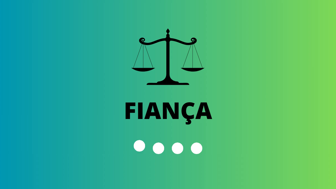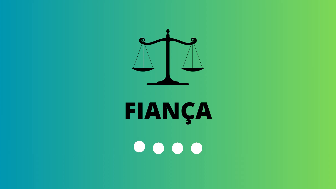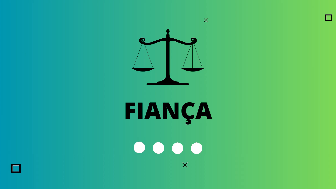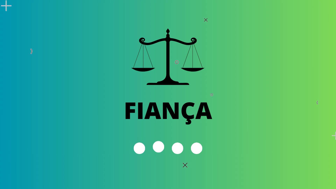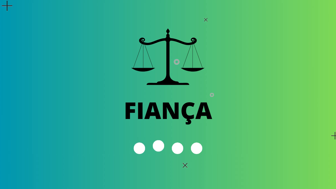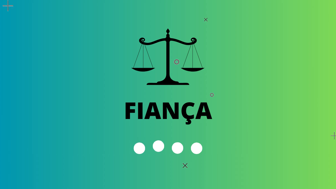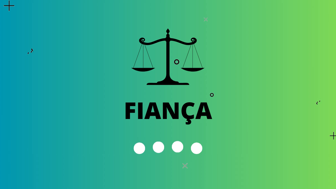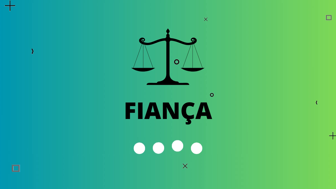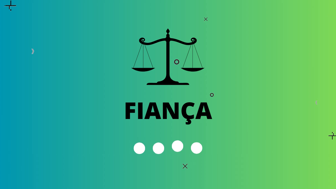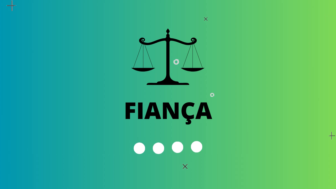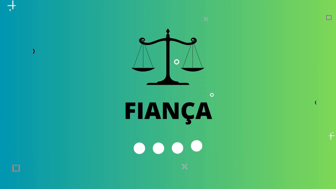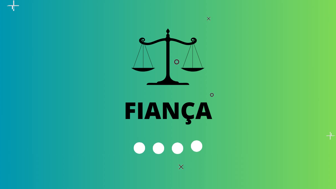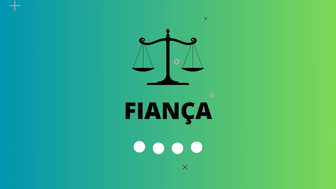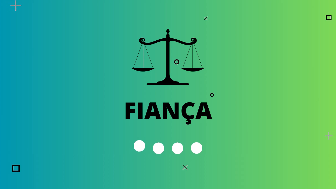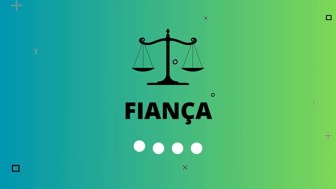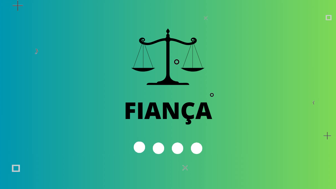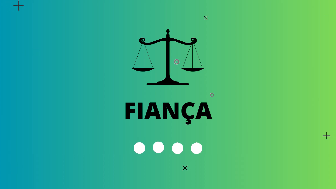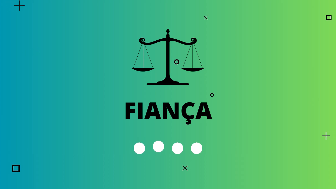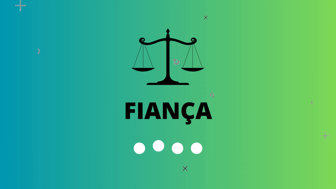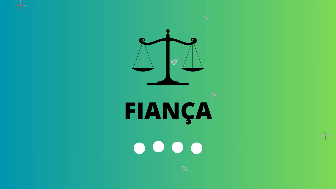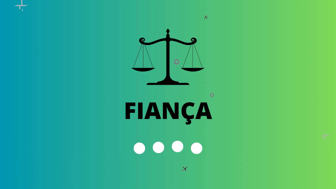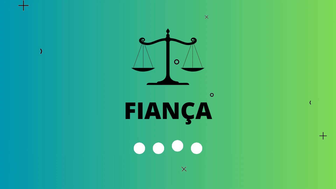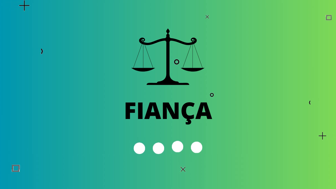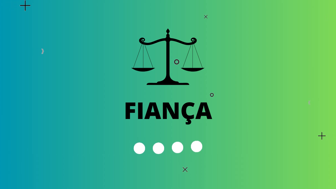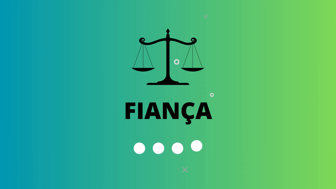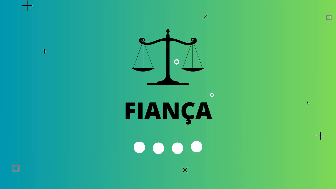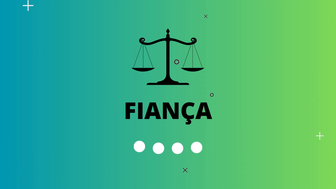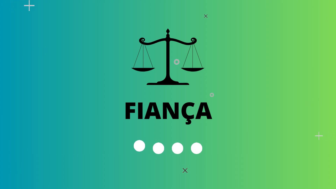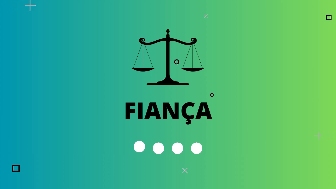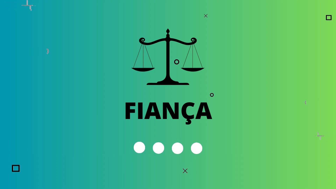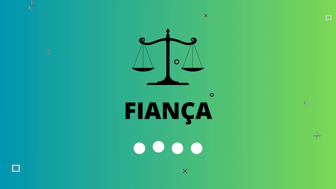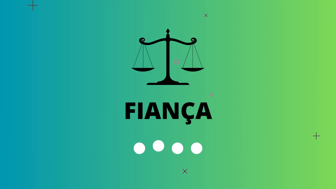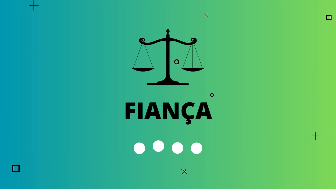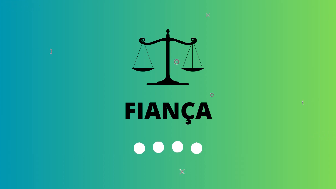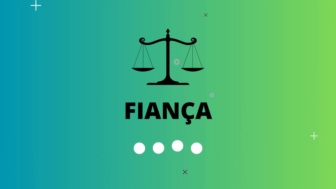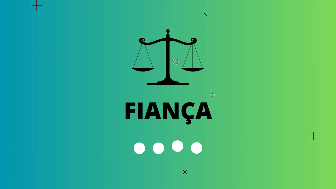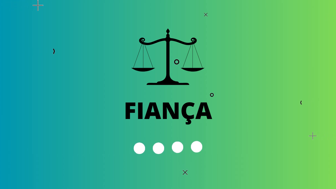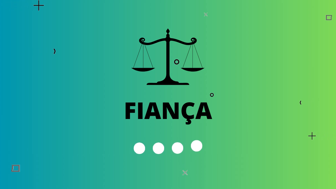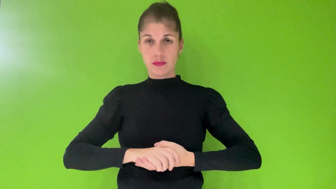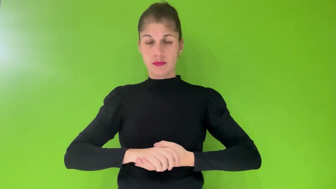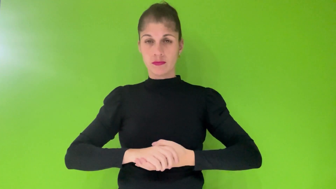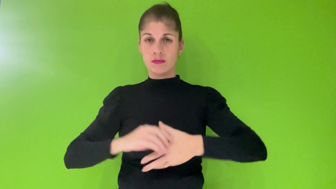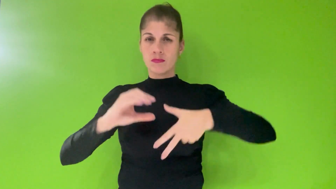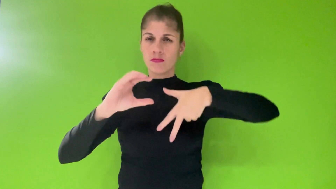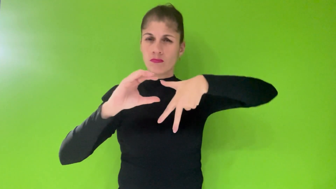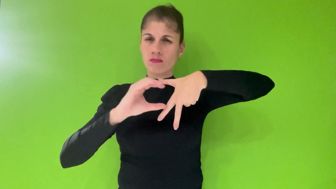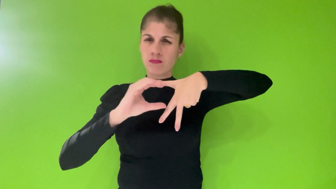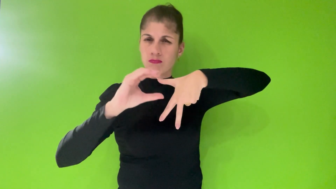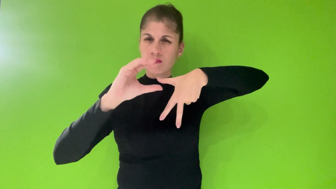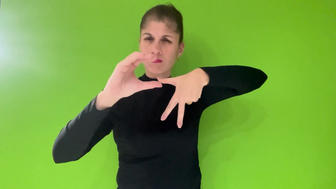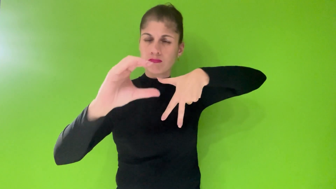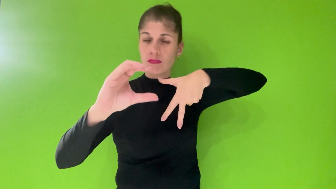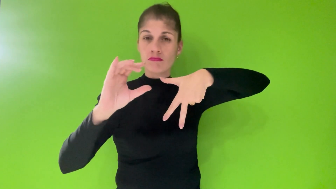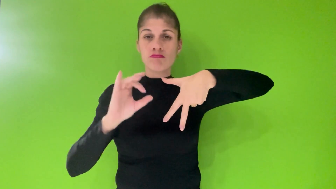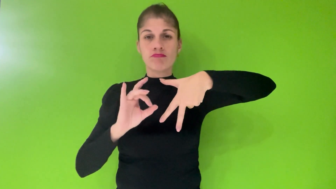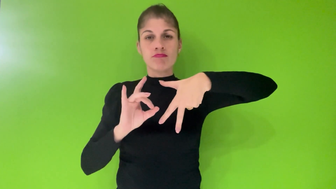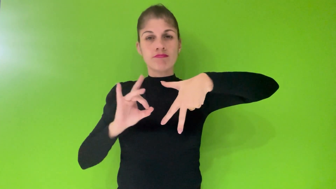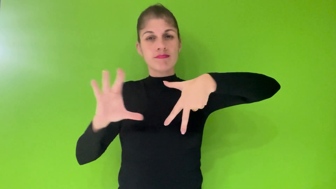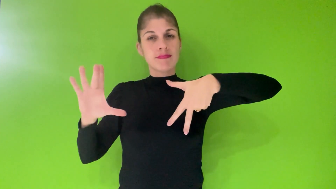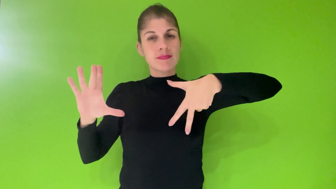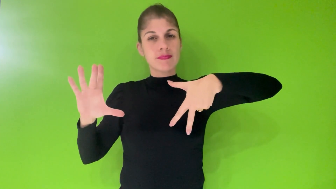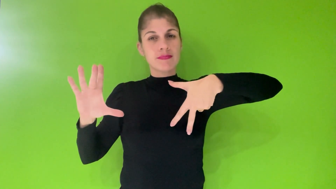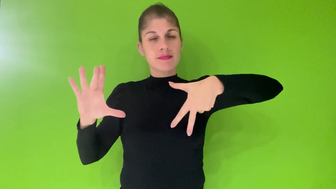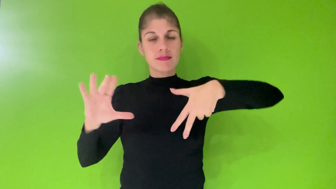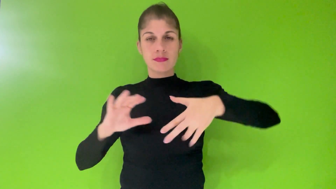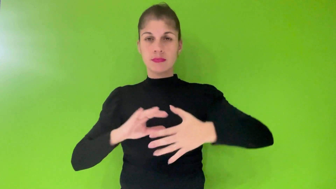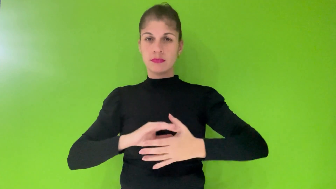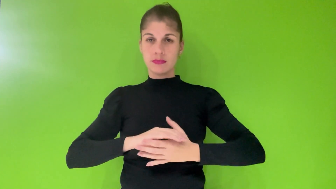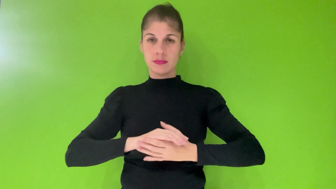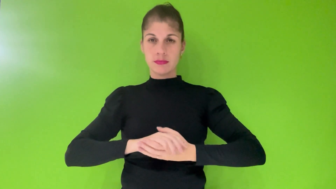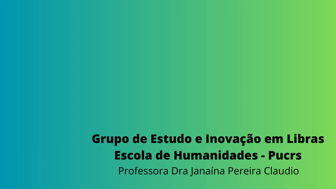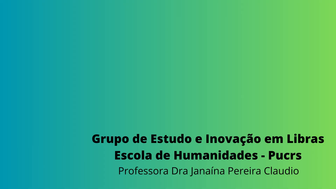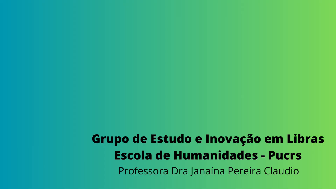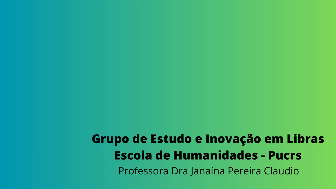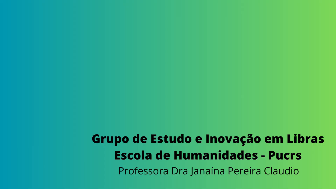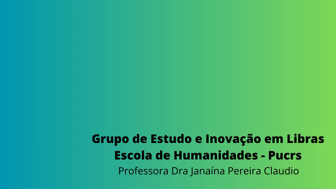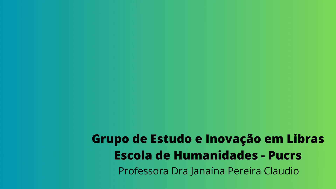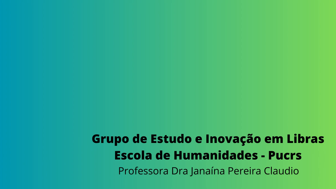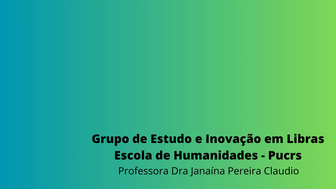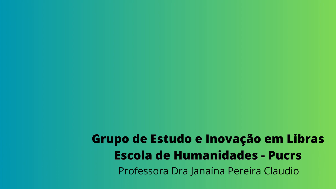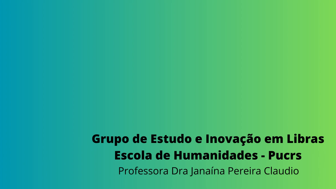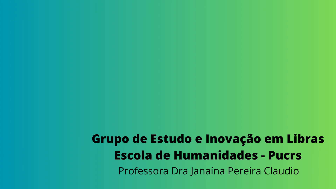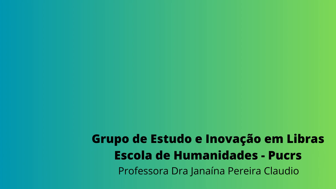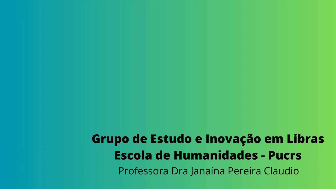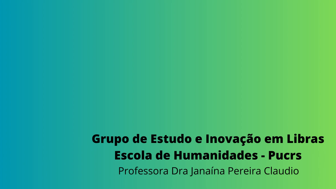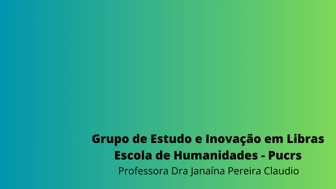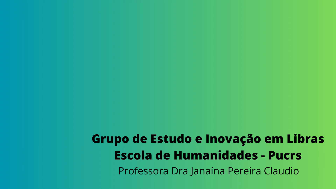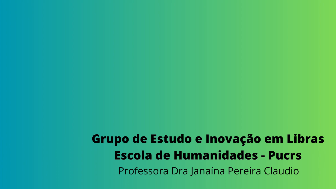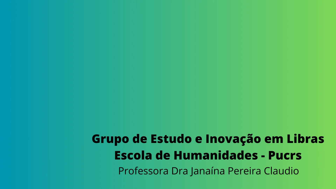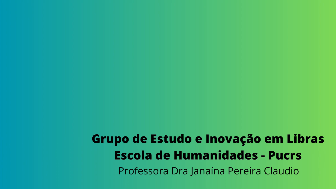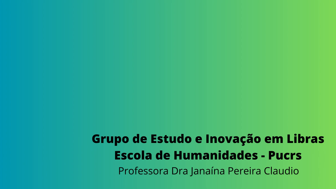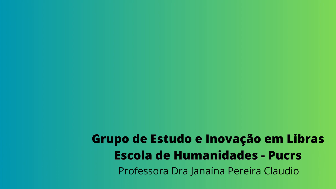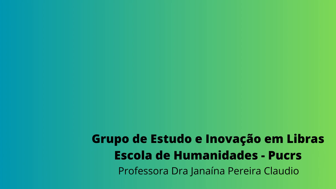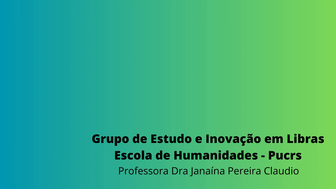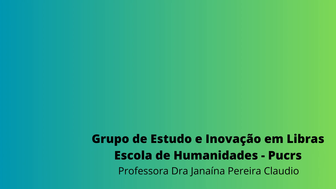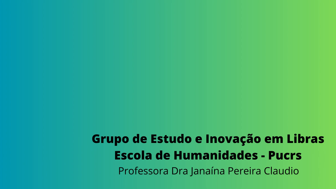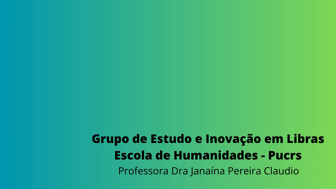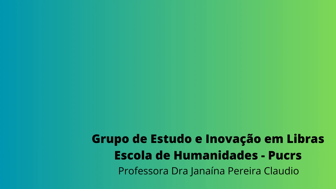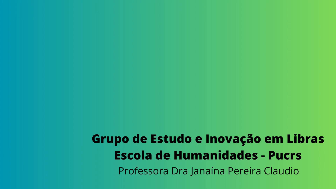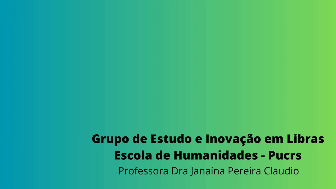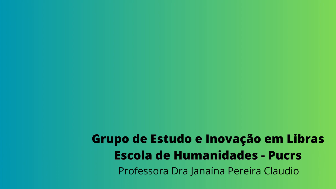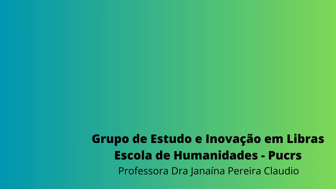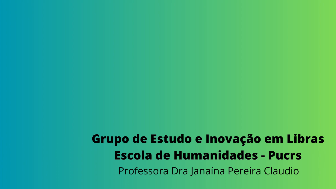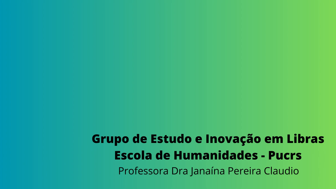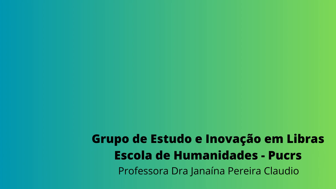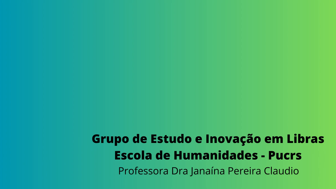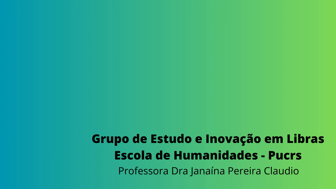FIANÇA